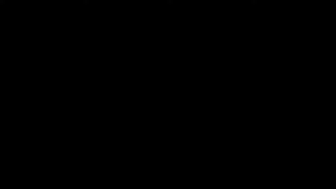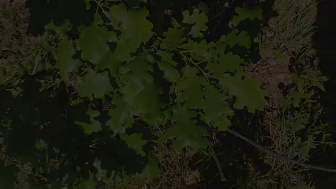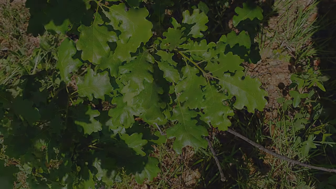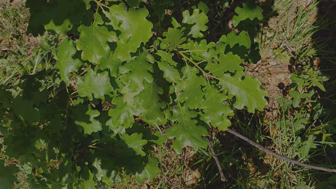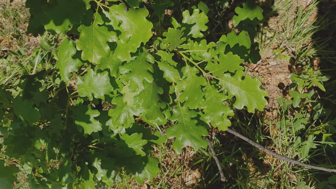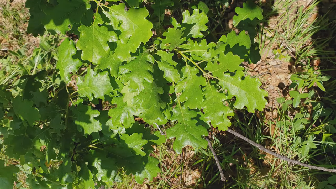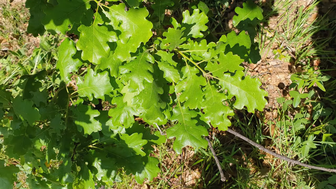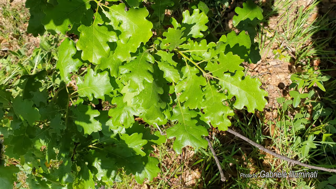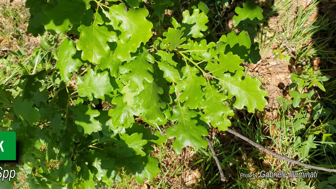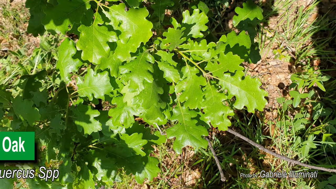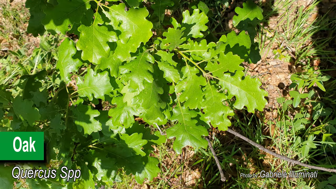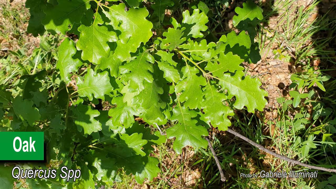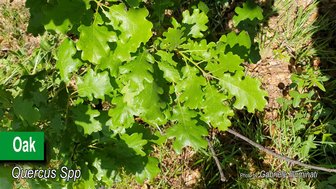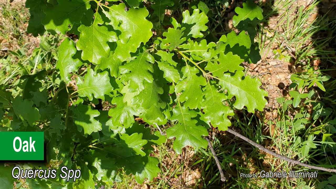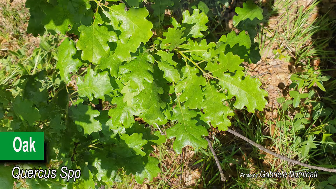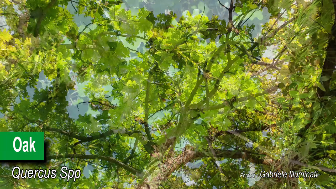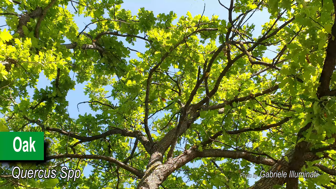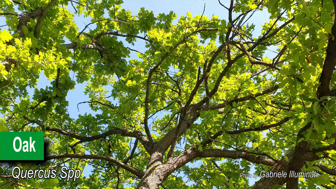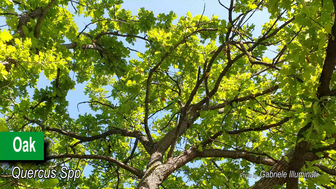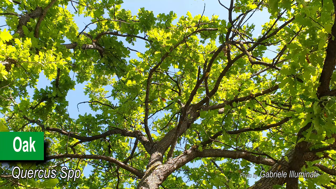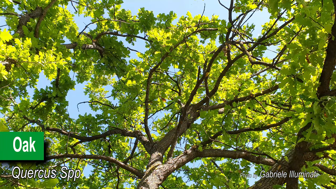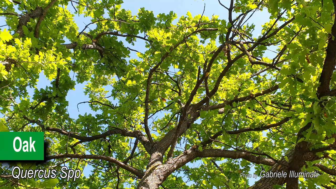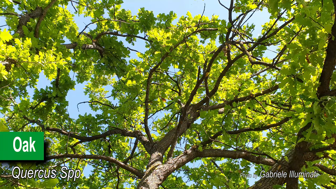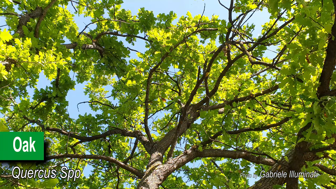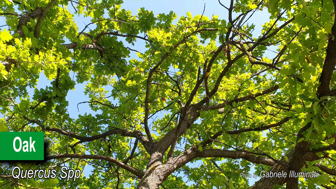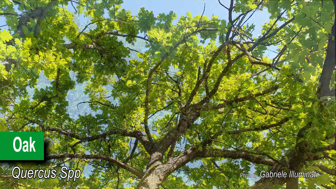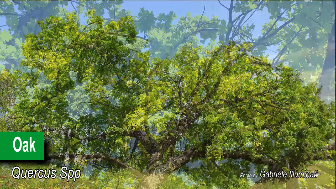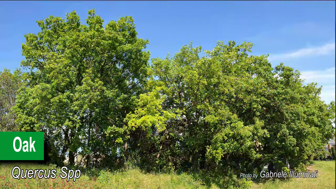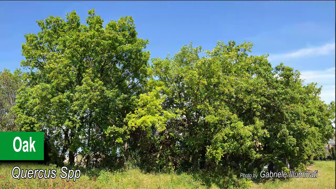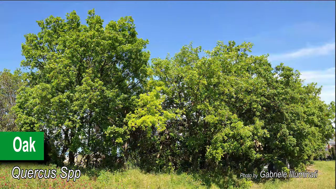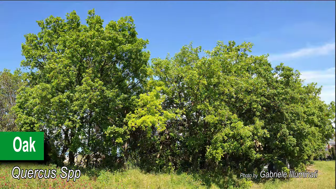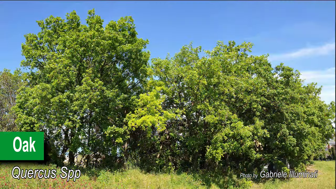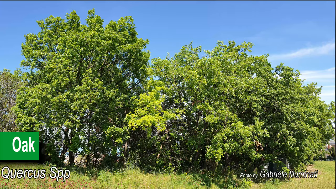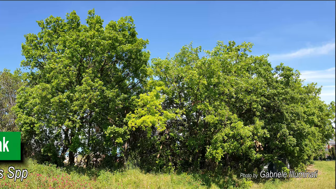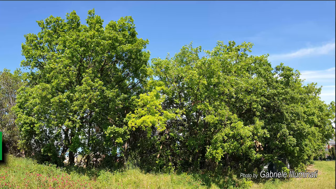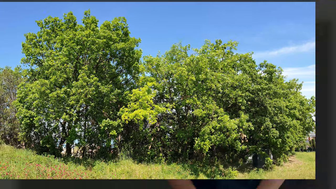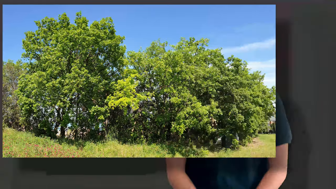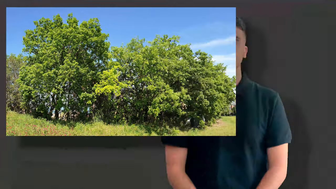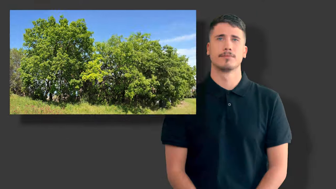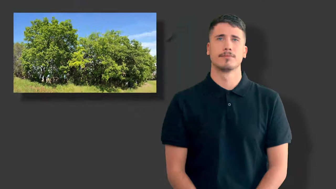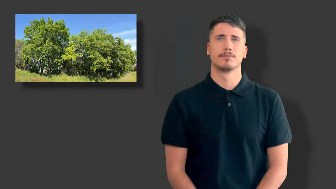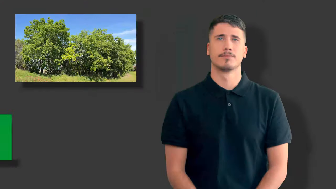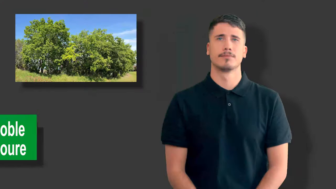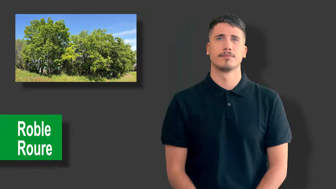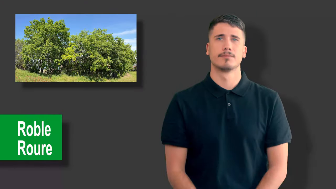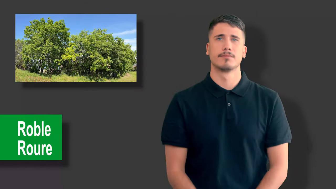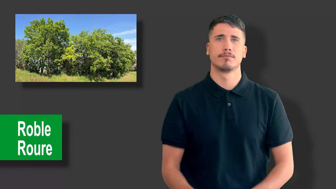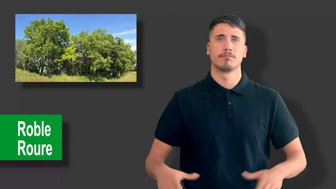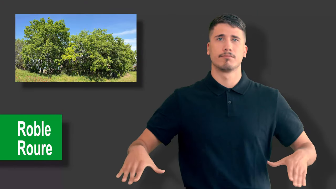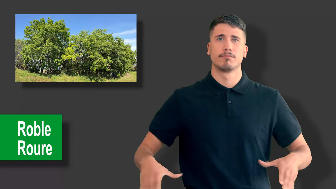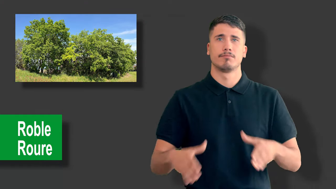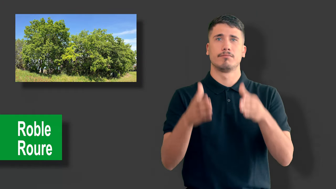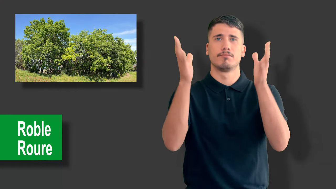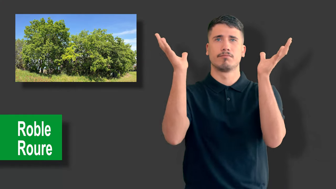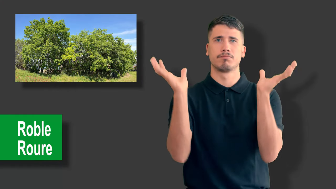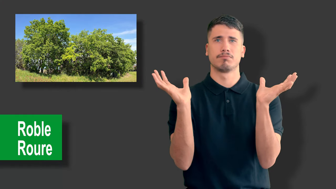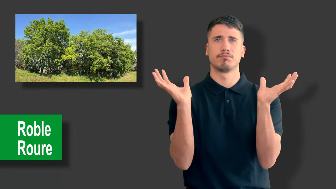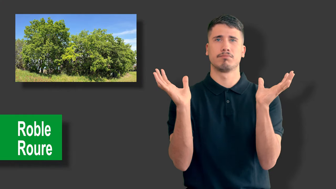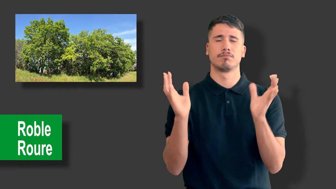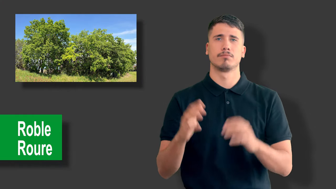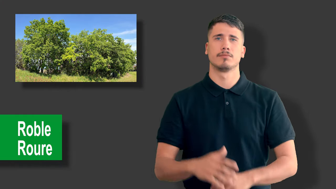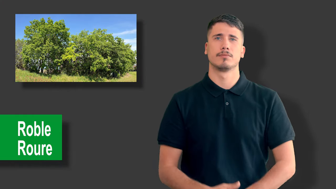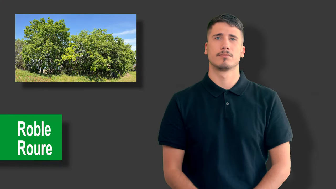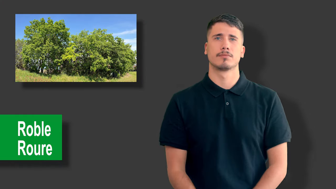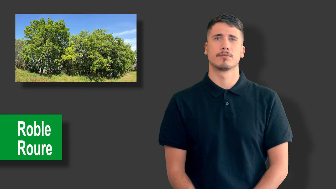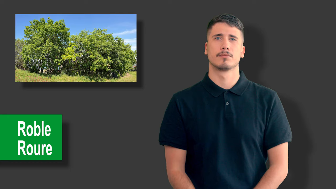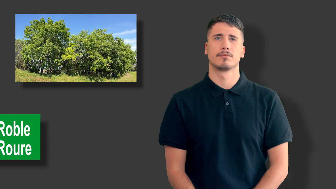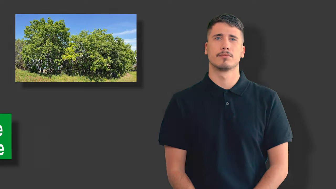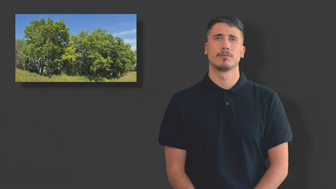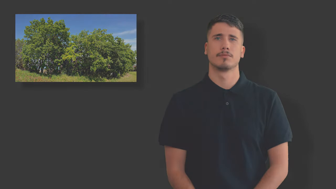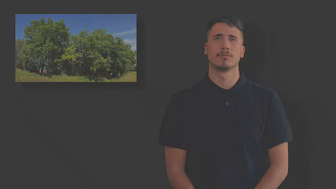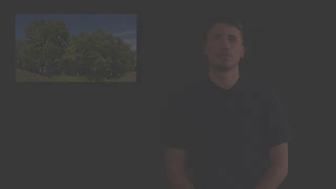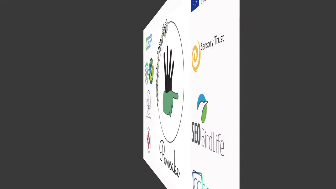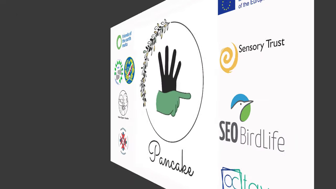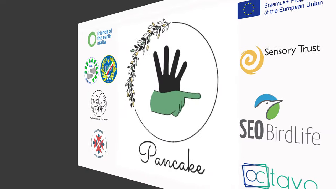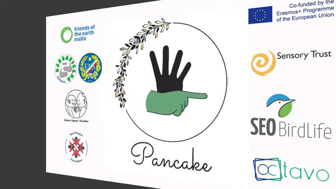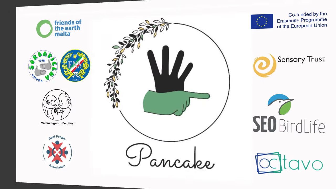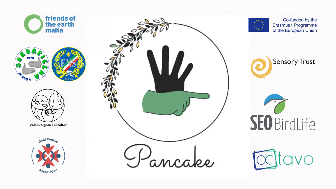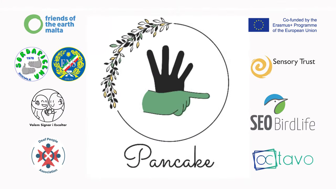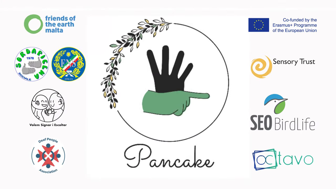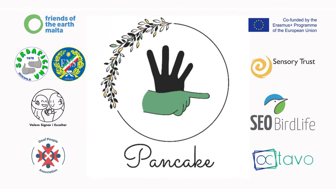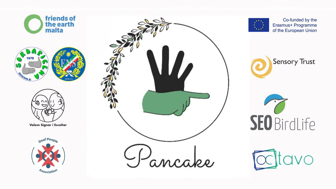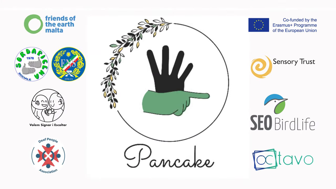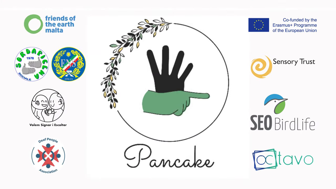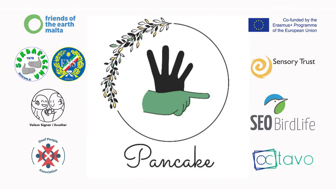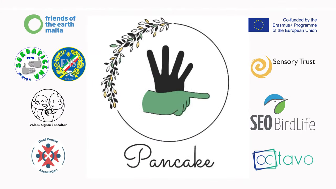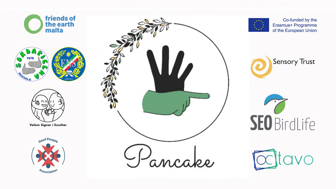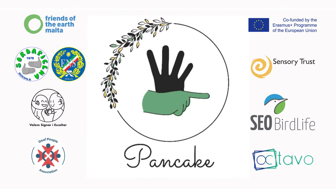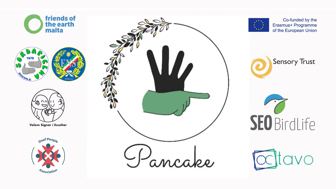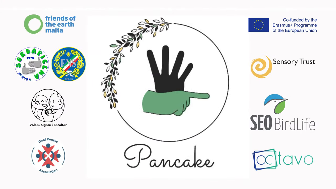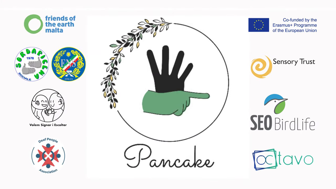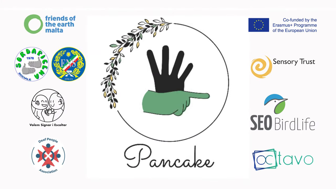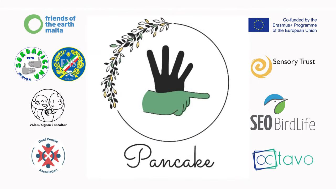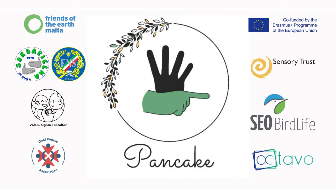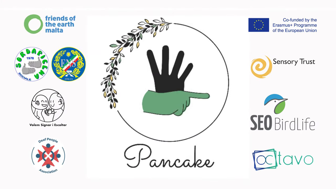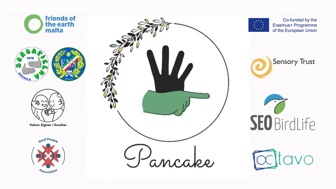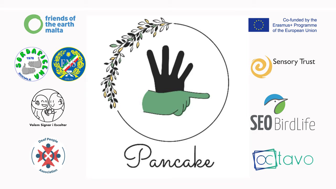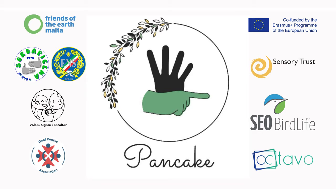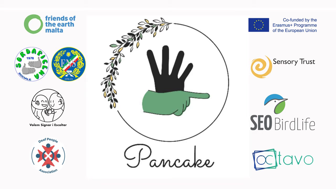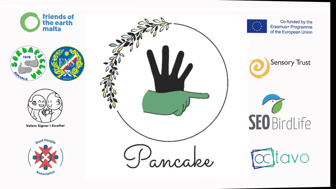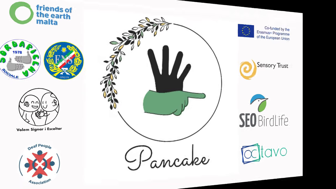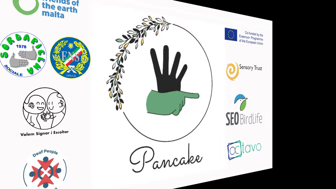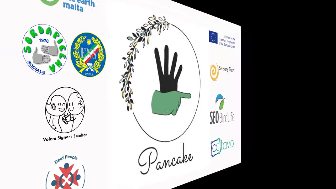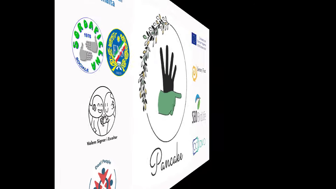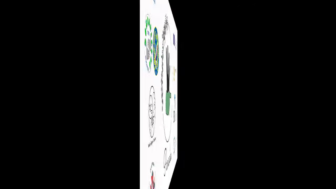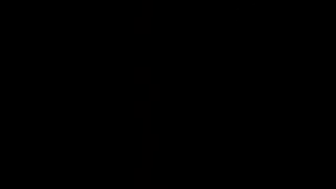Roure